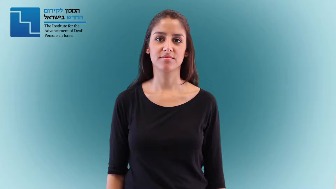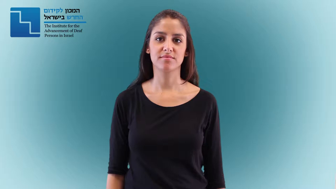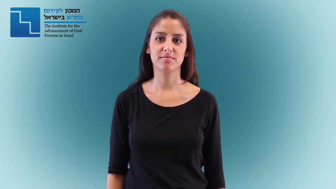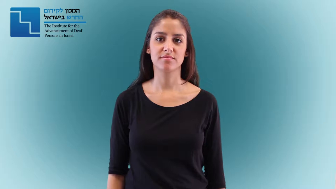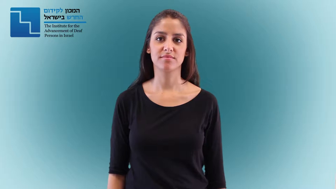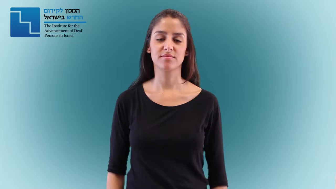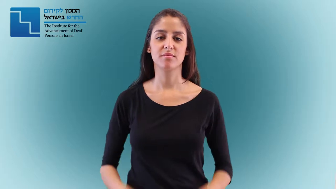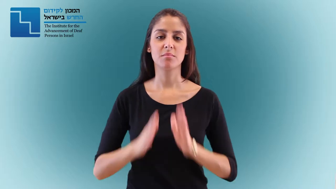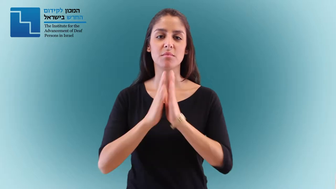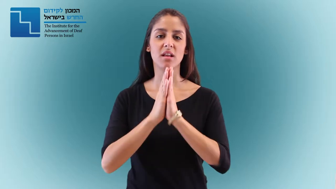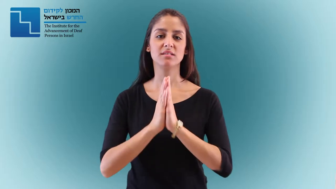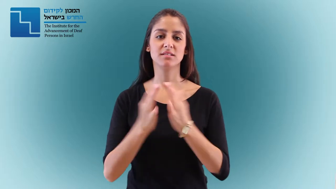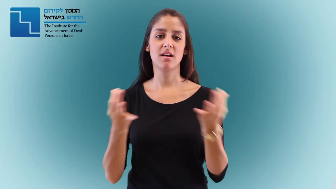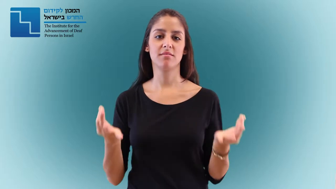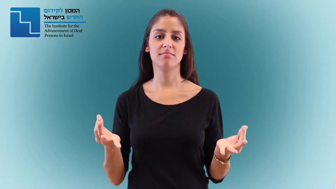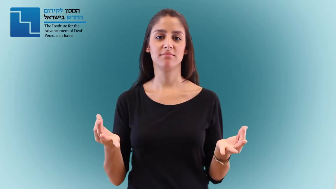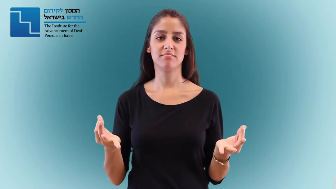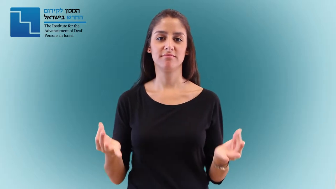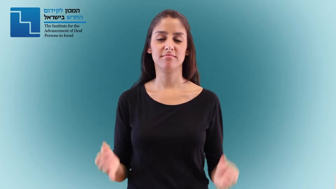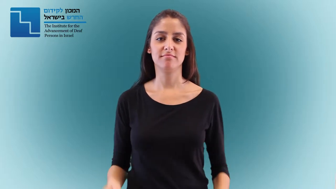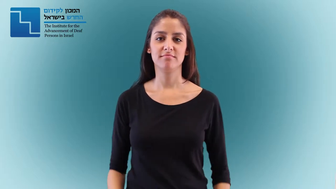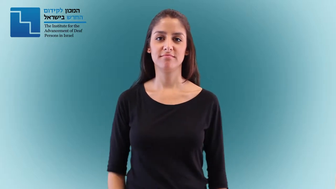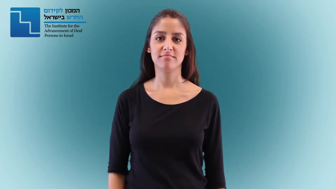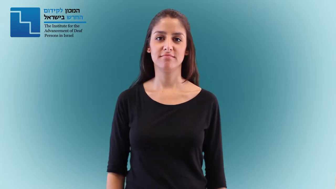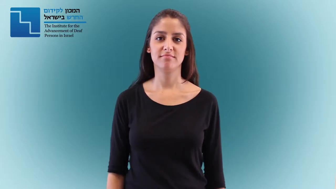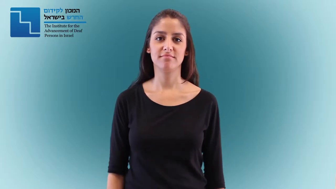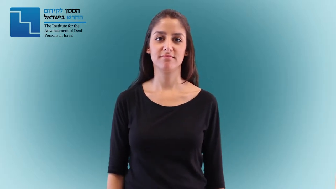מדיטציה